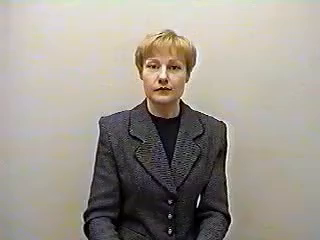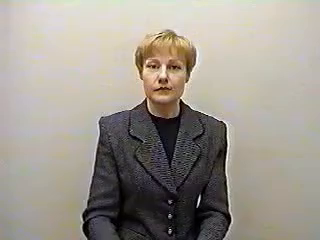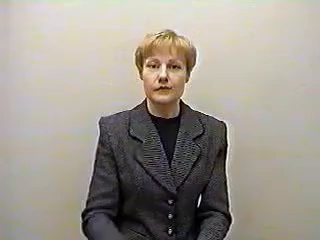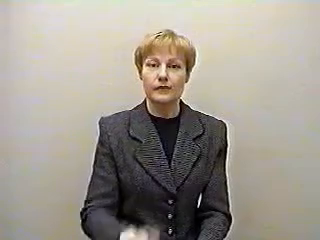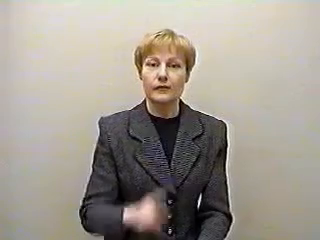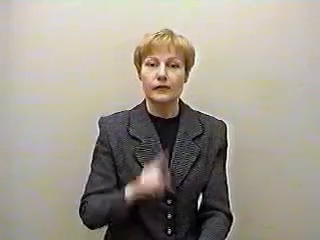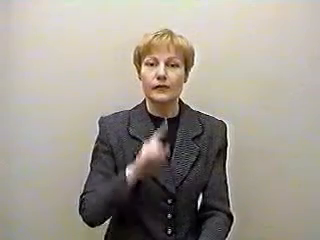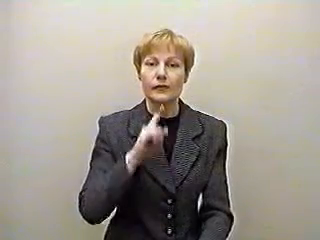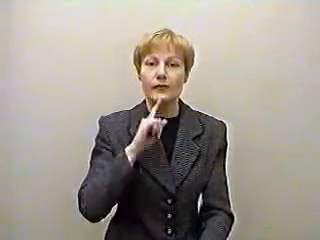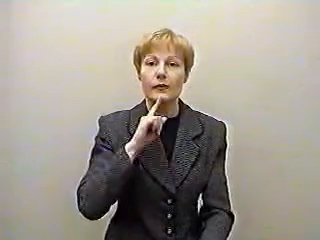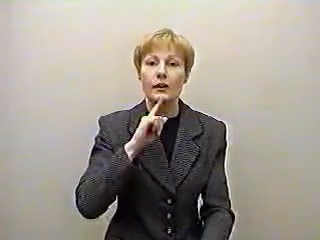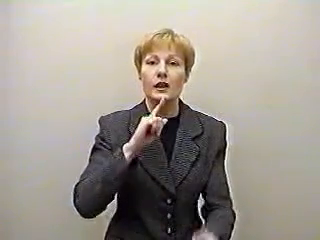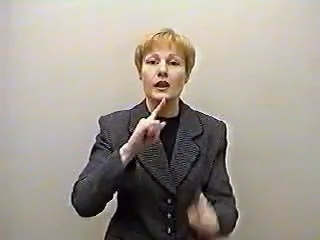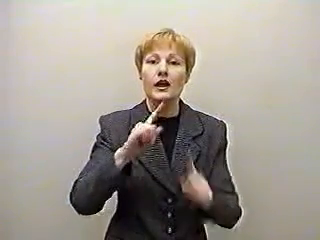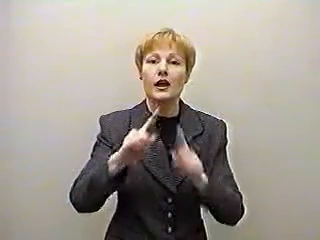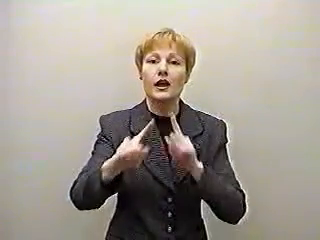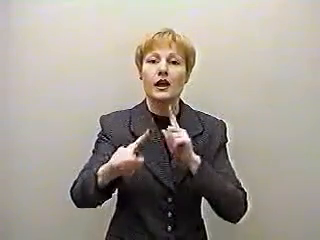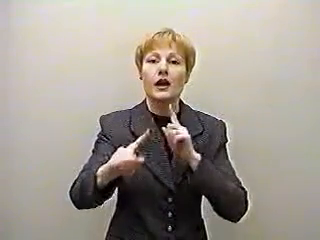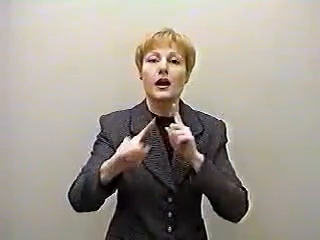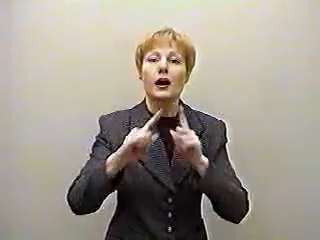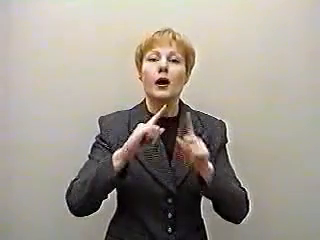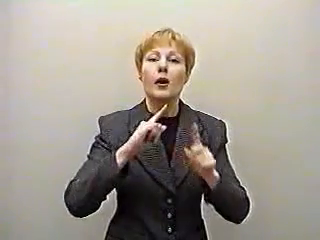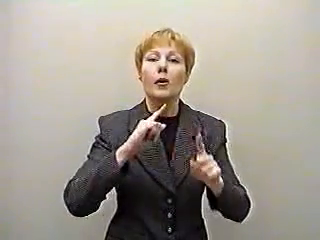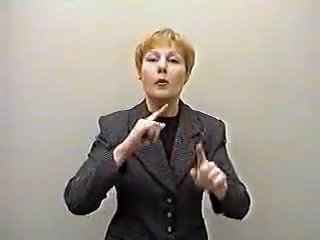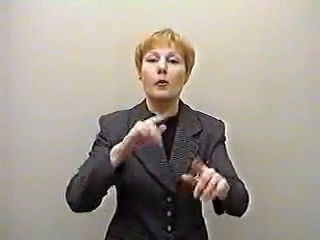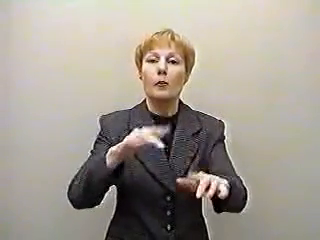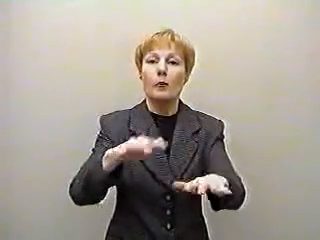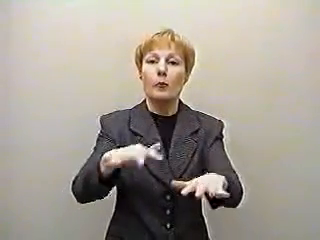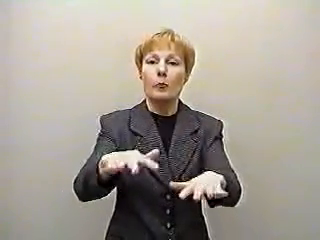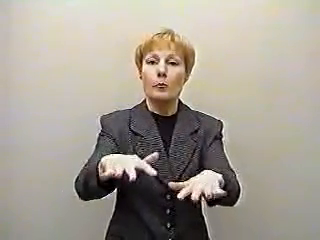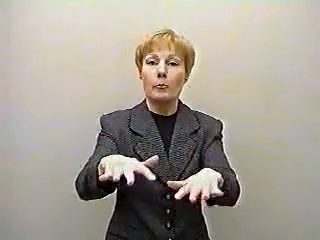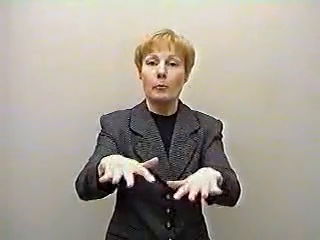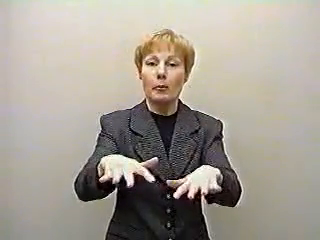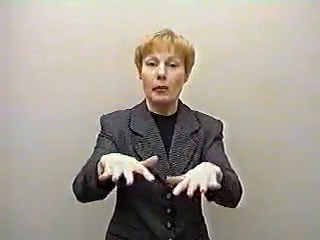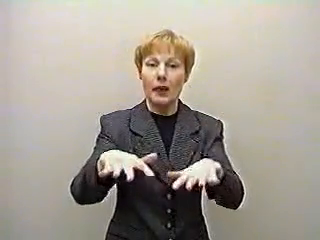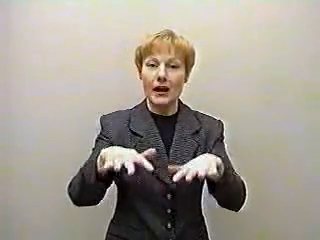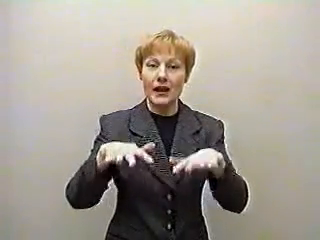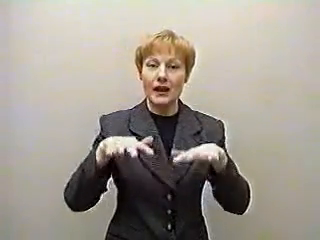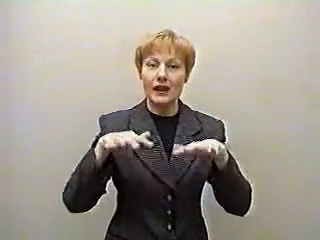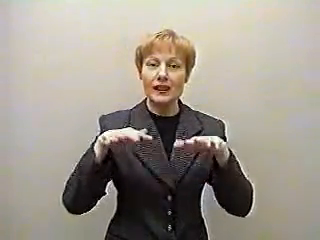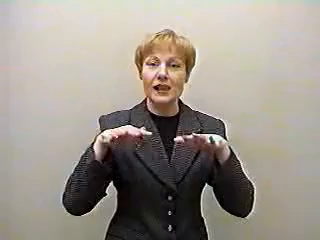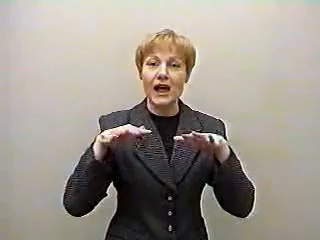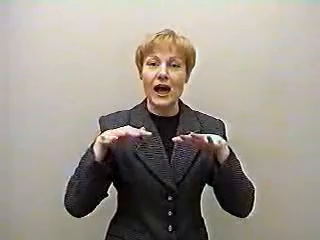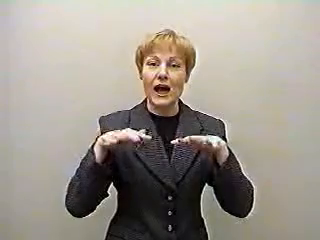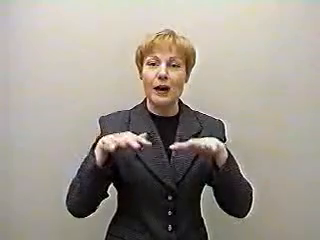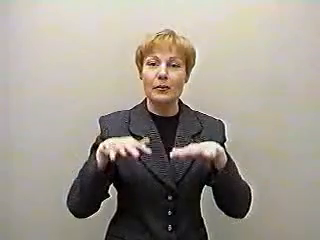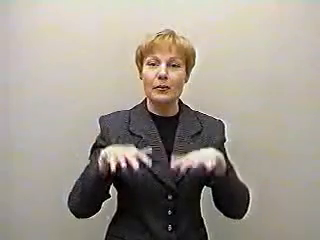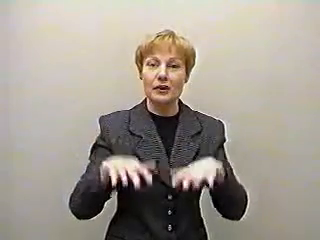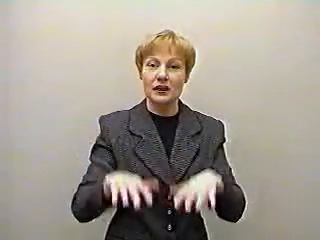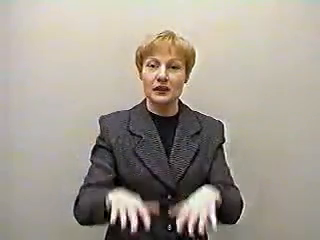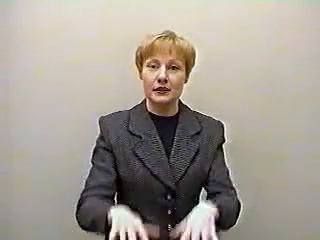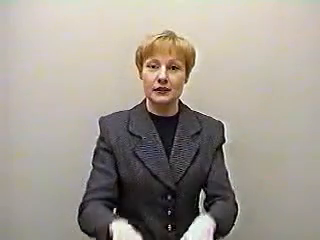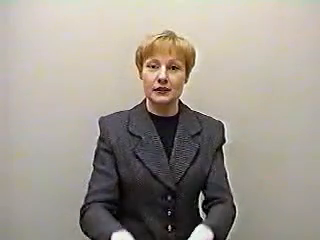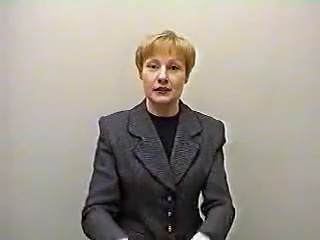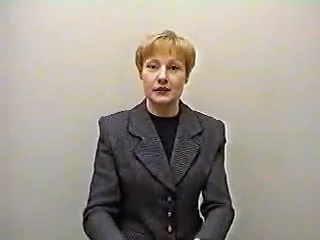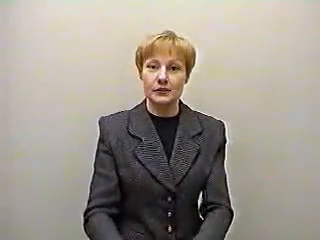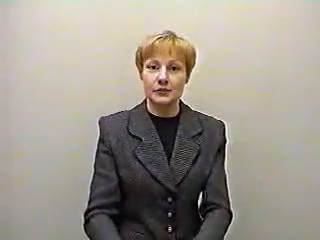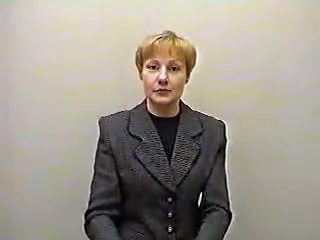парламент